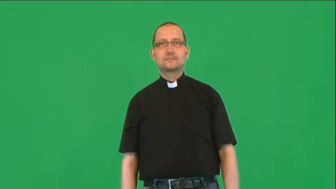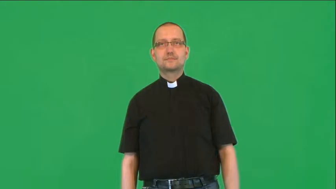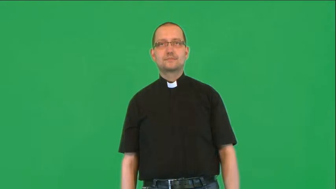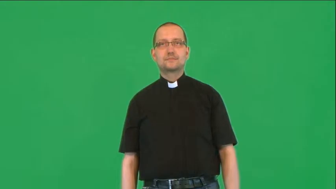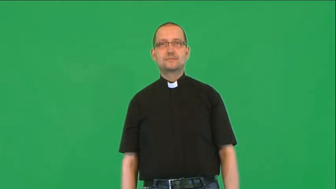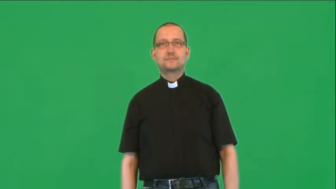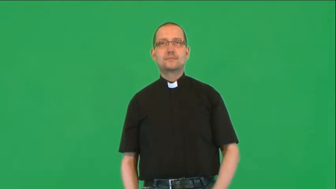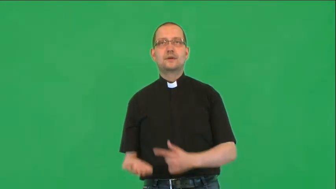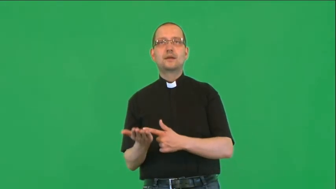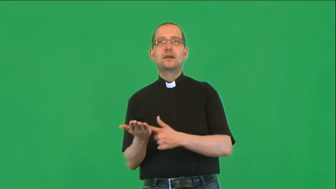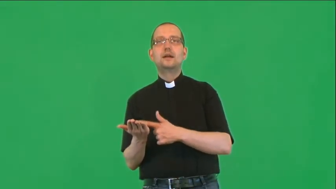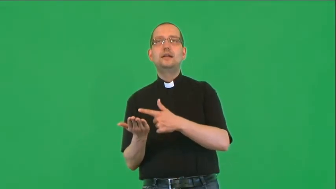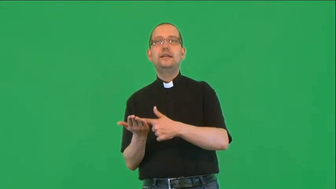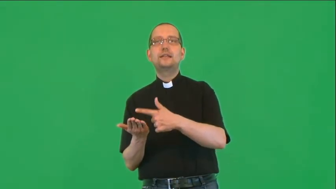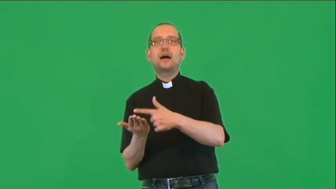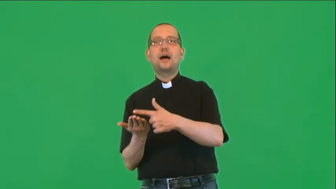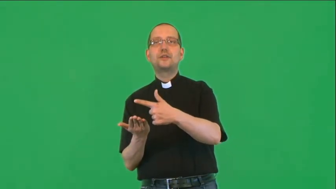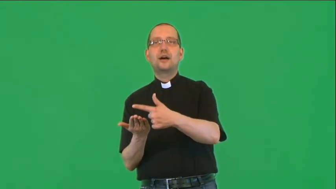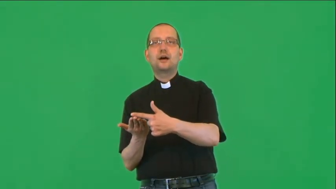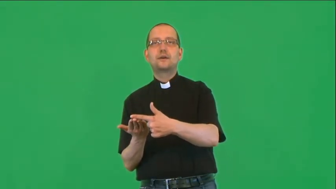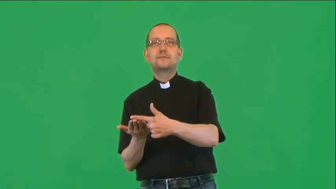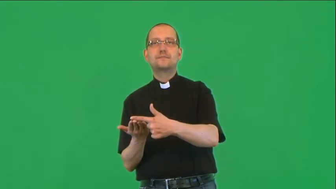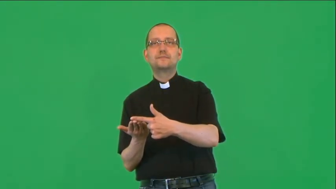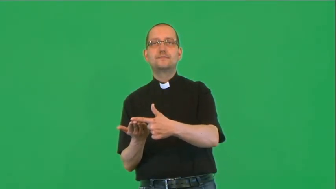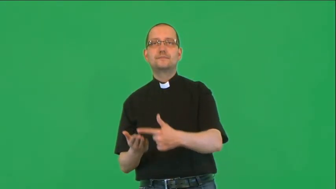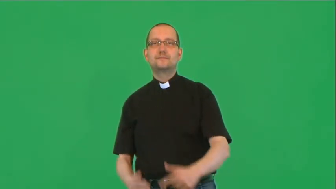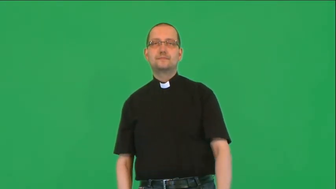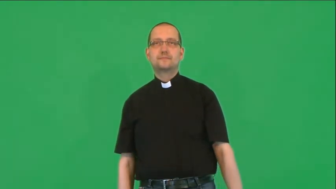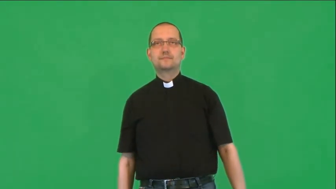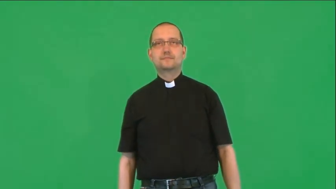litania